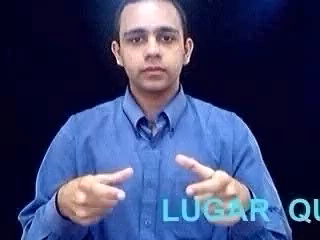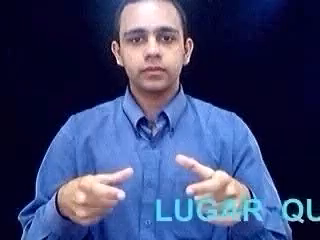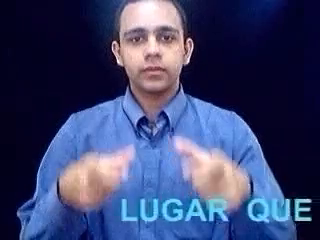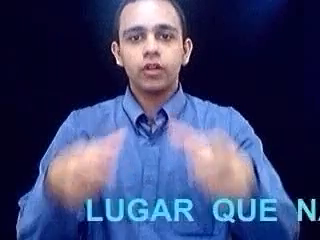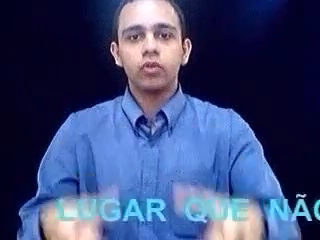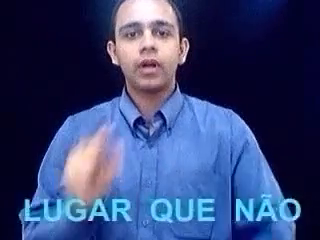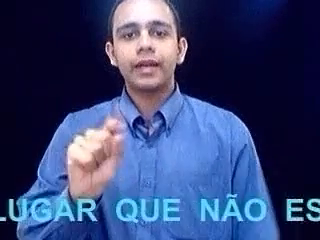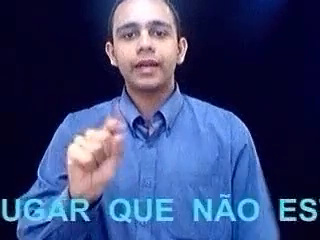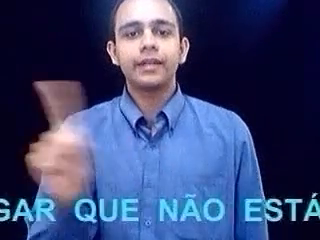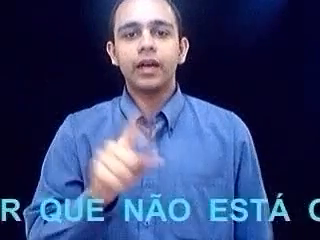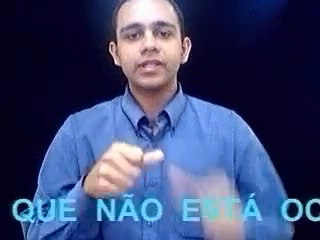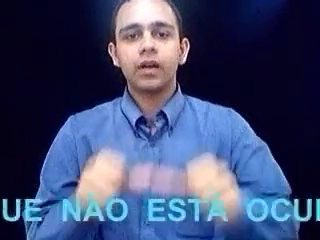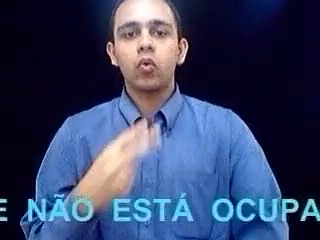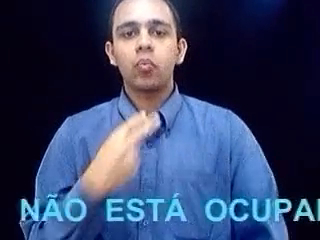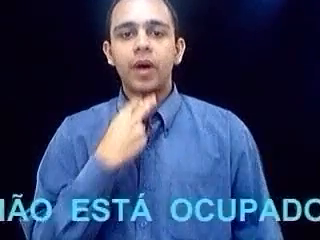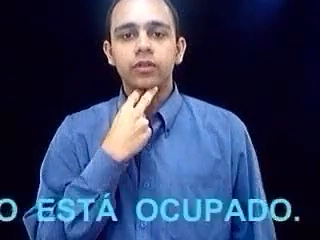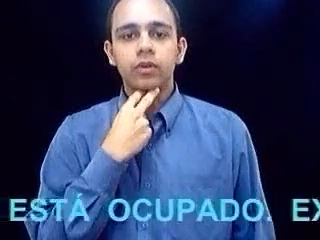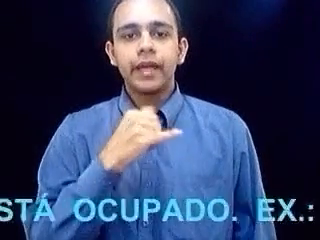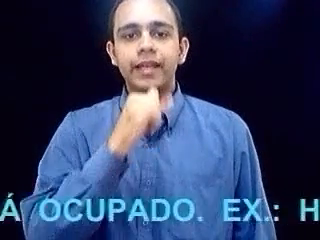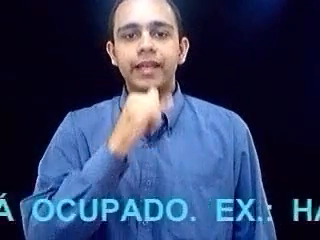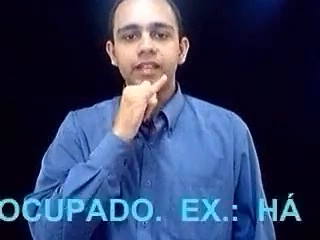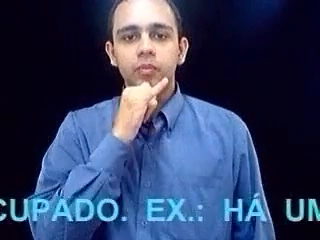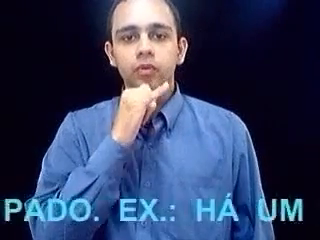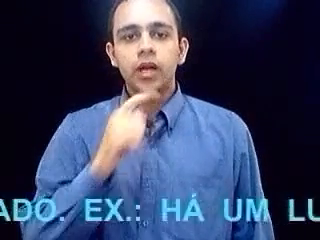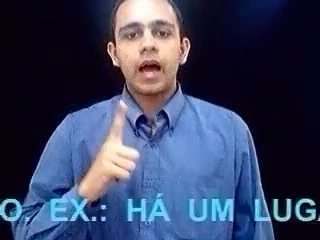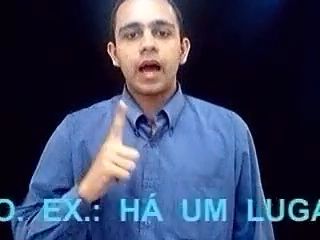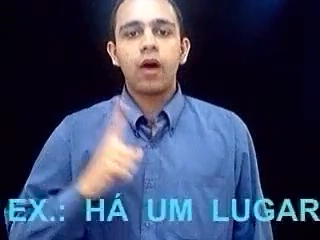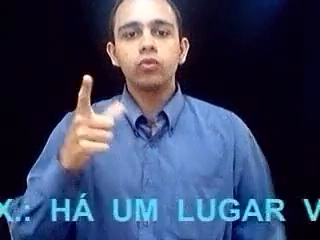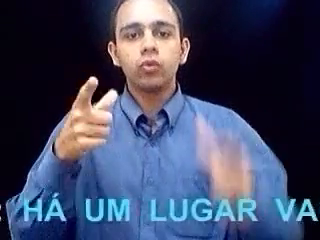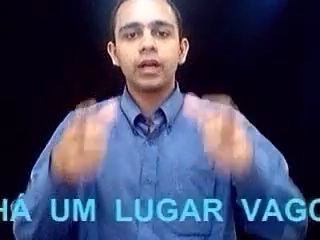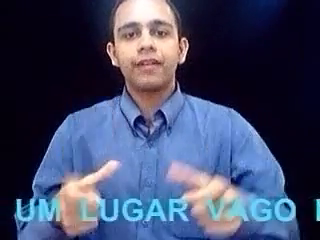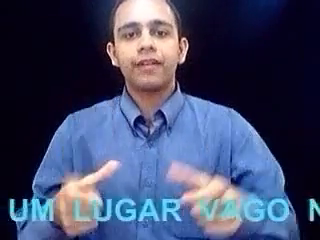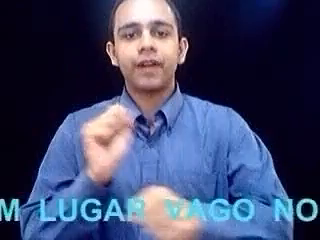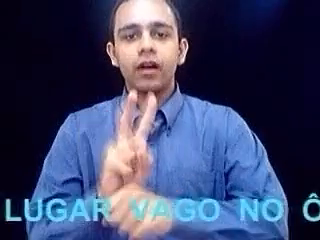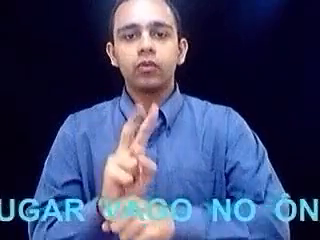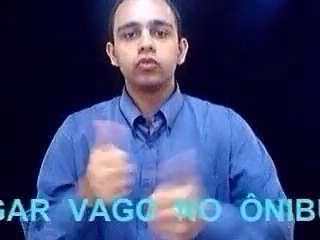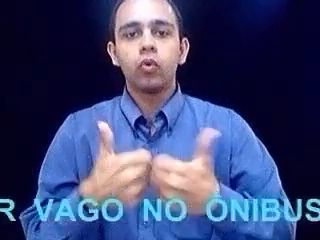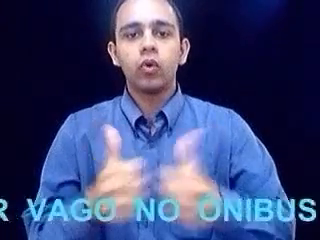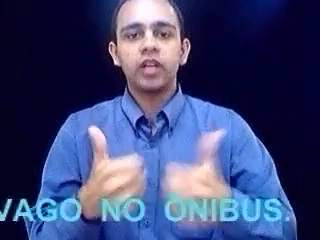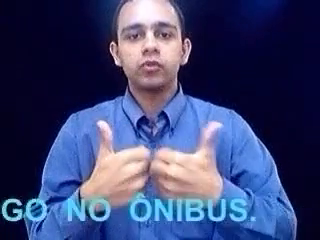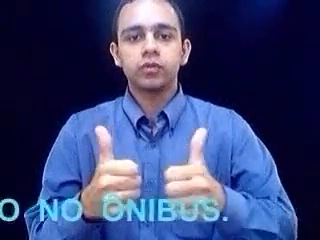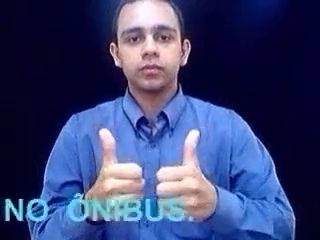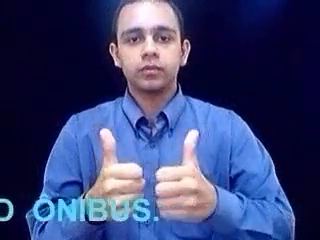vvaga